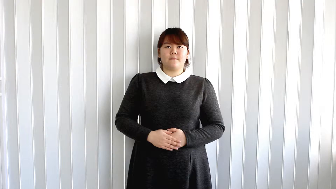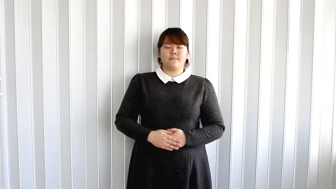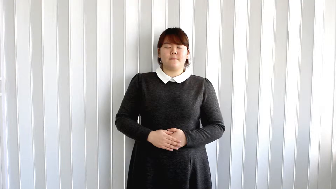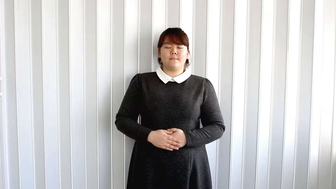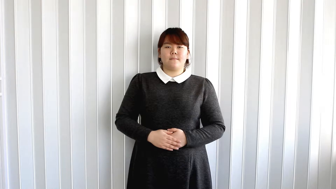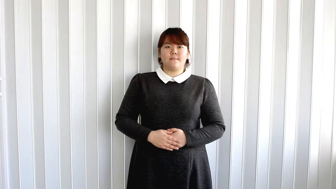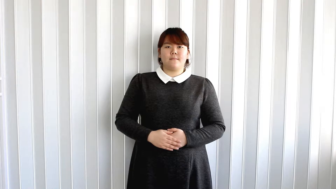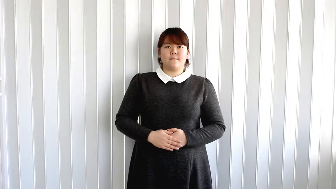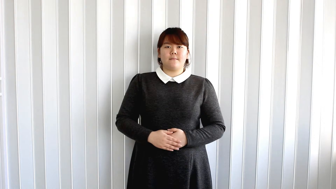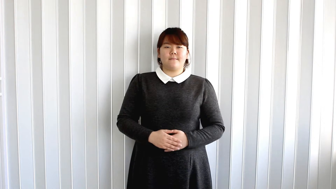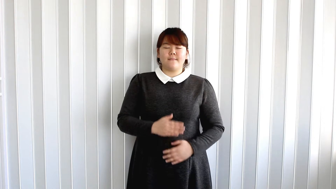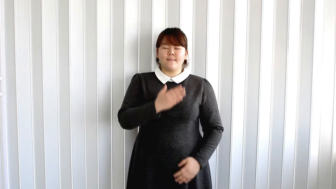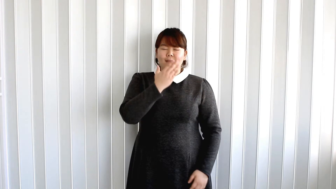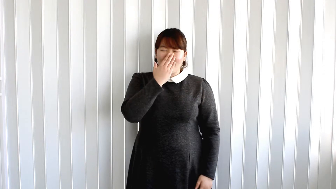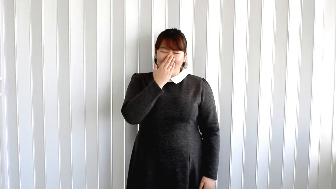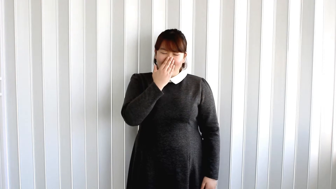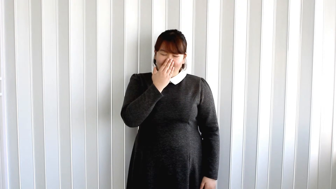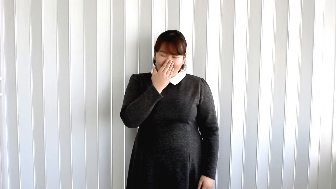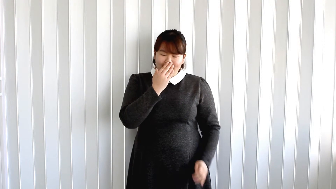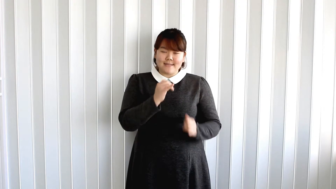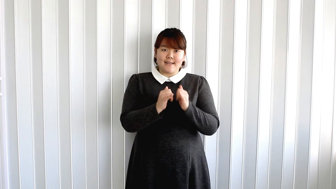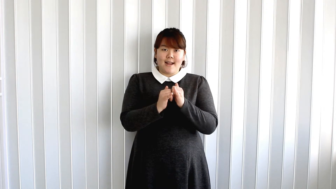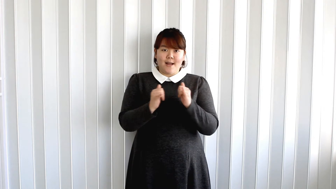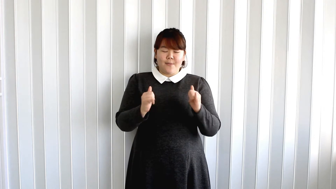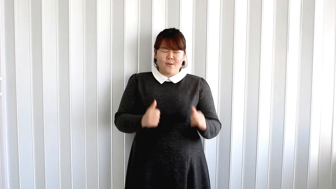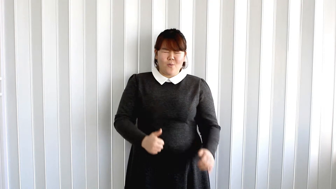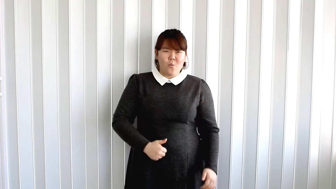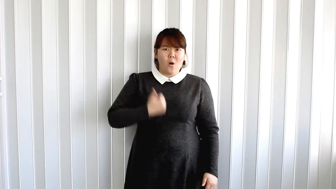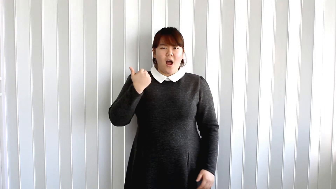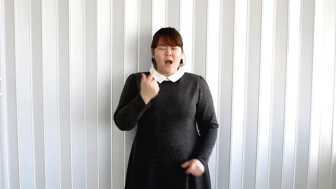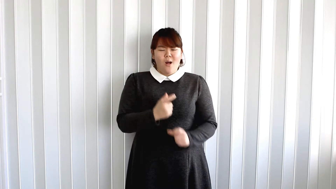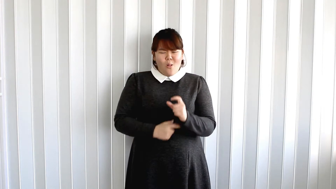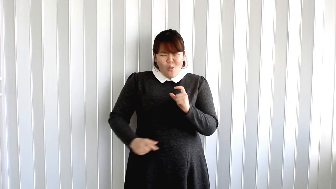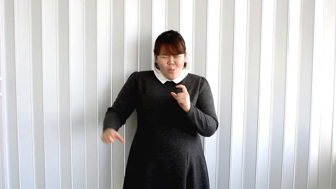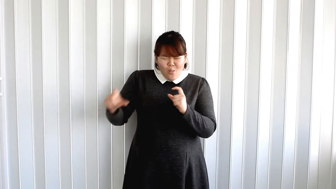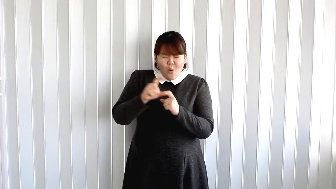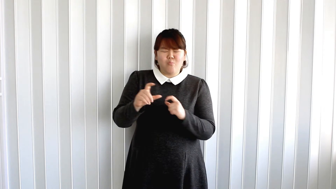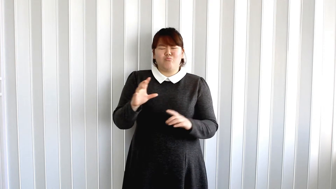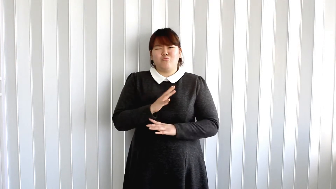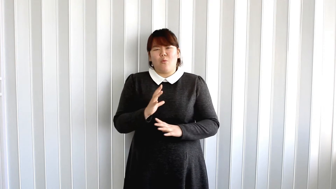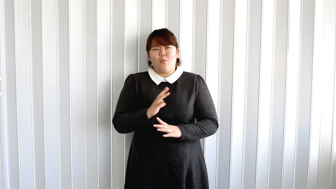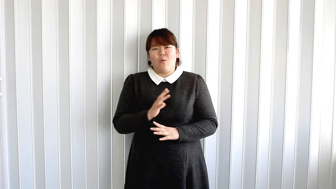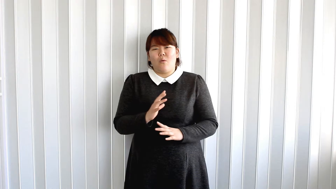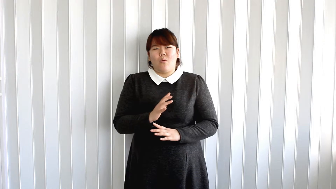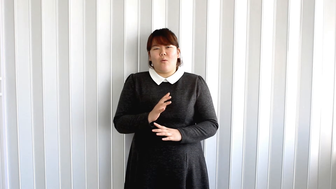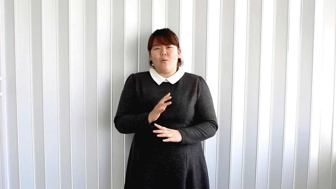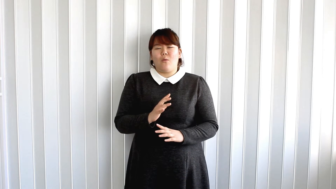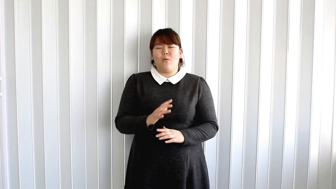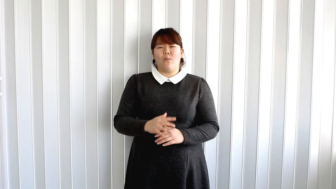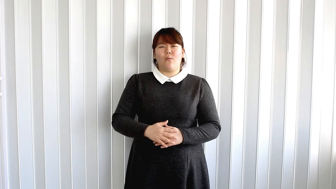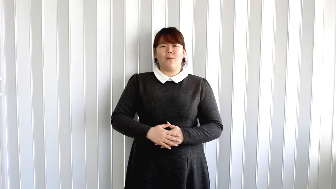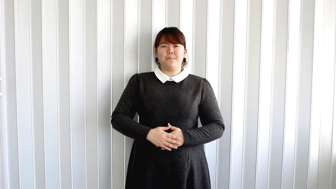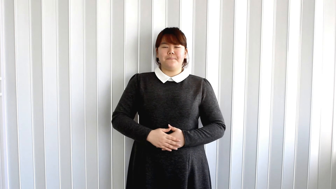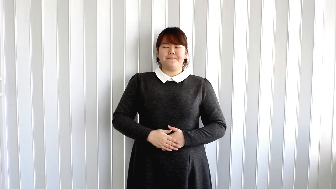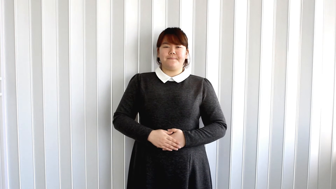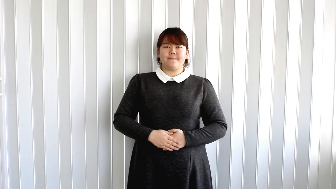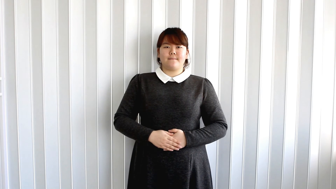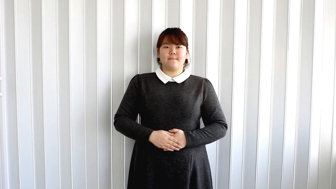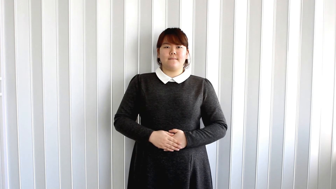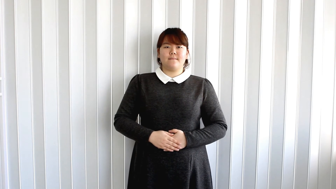온순한사람이화를내면더무섭다